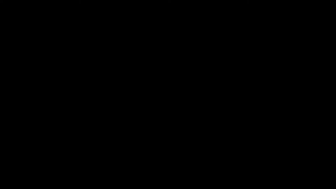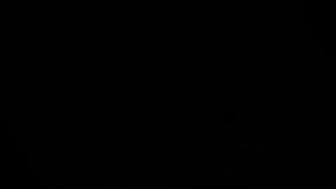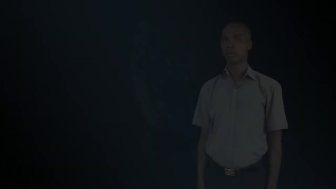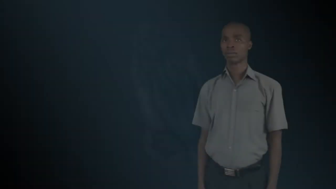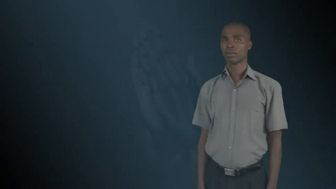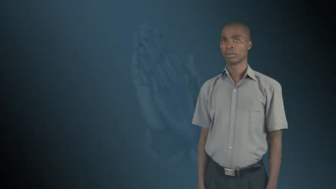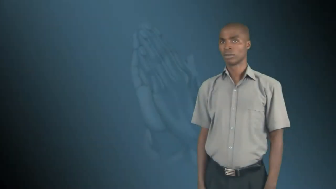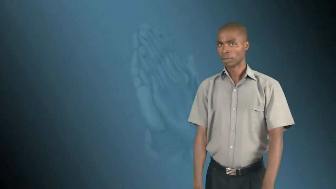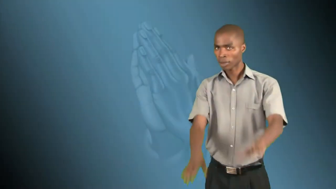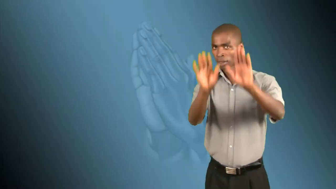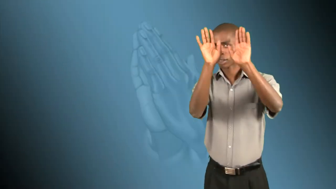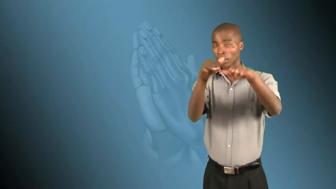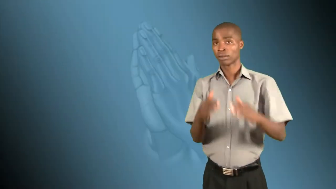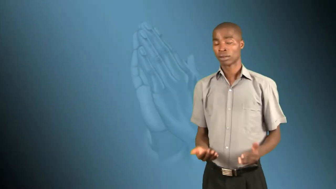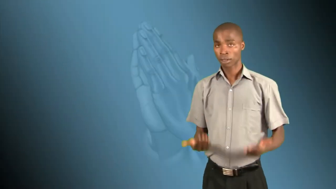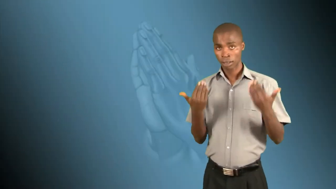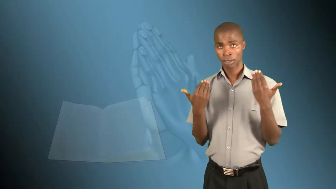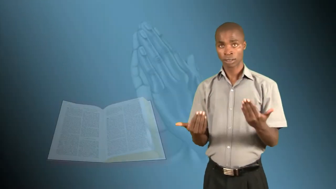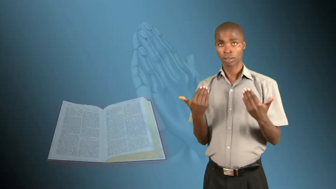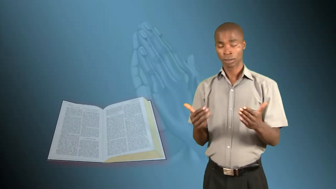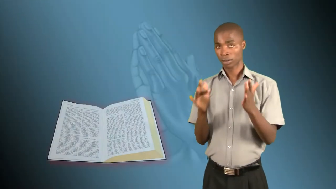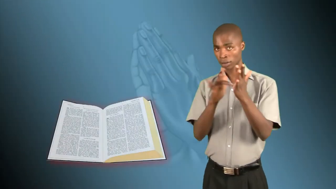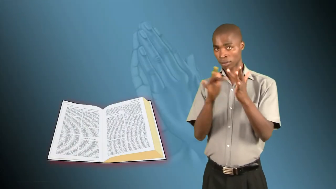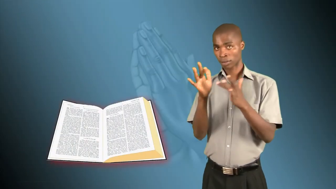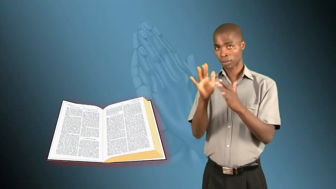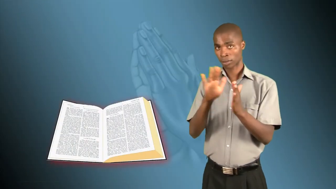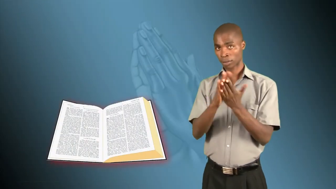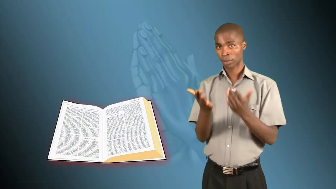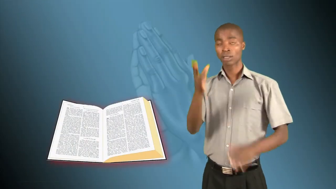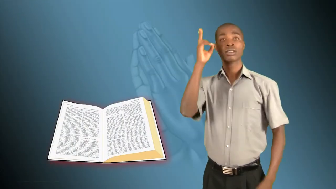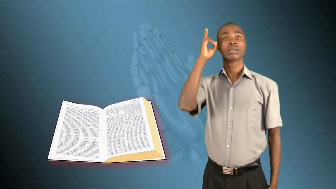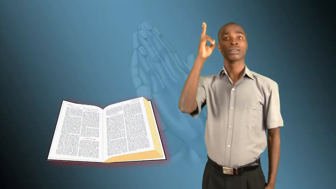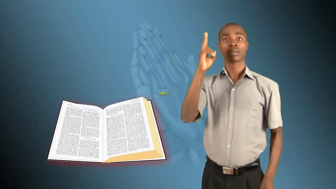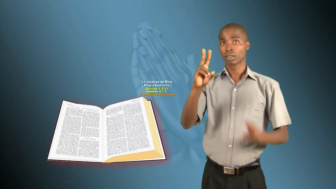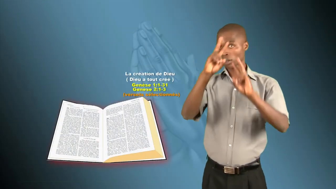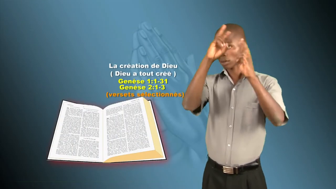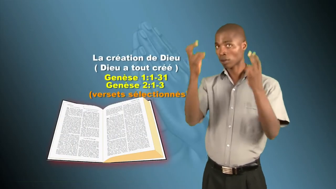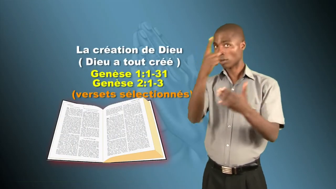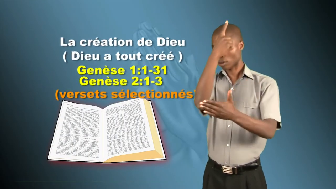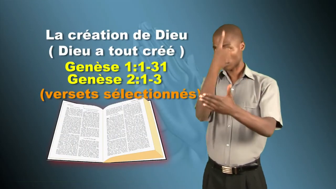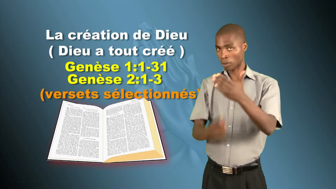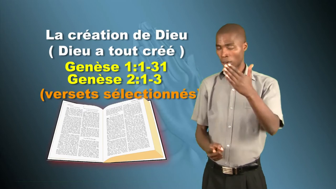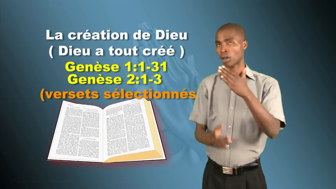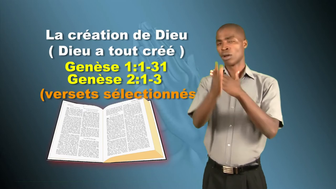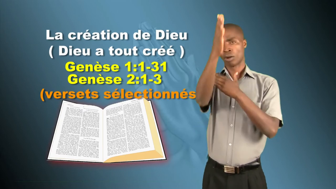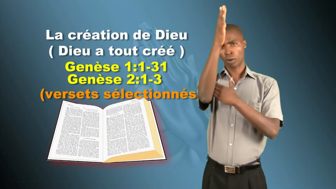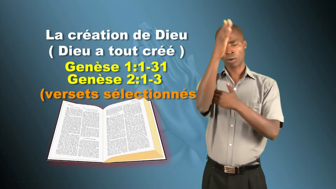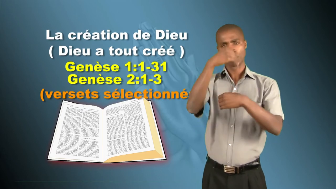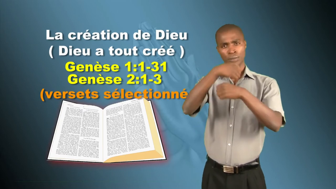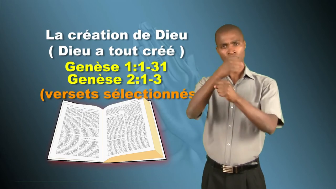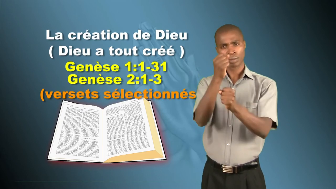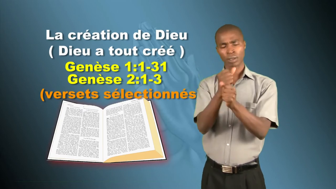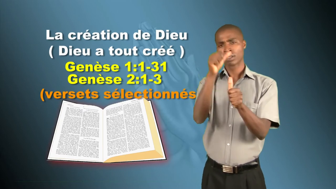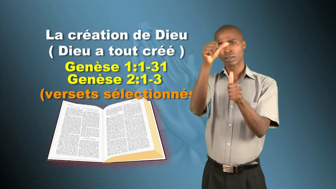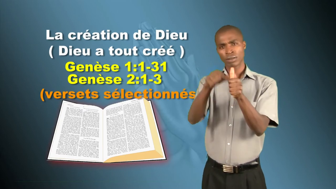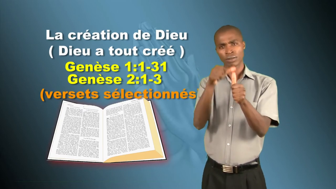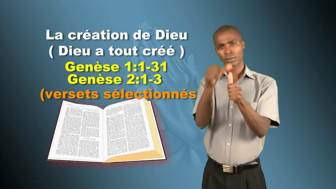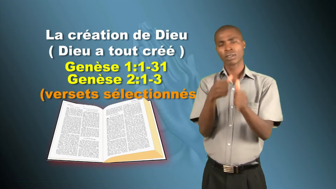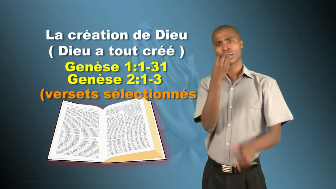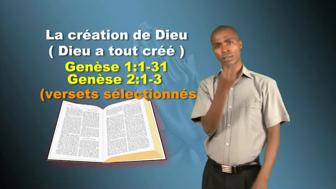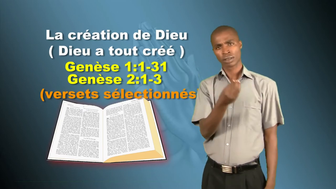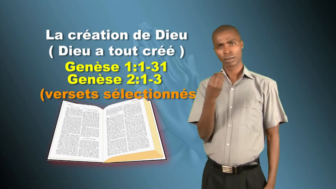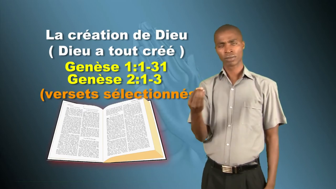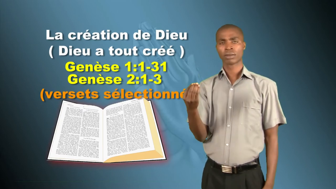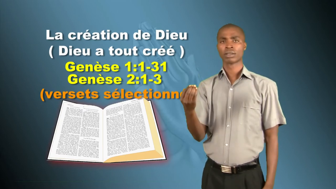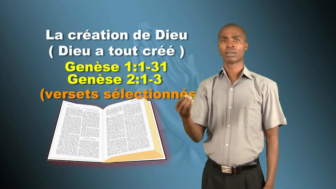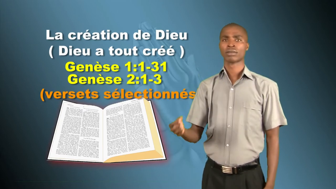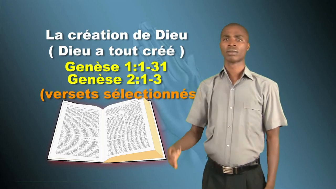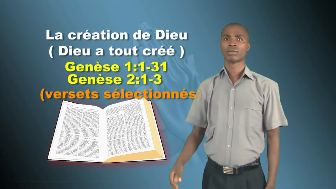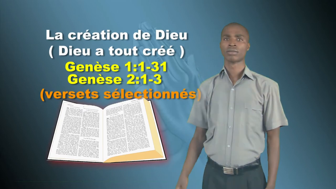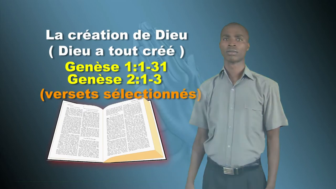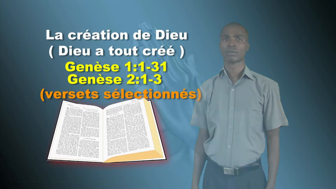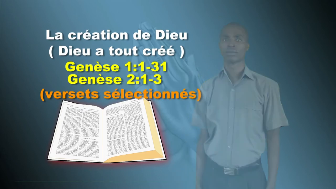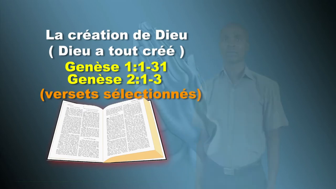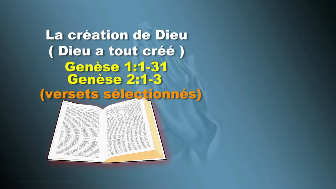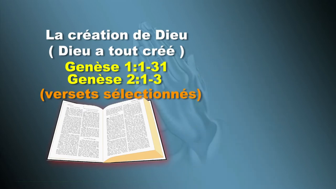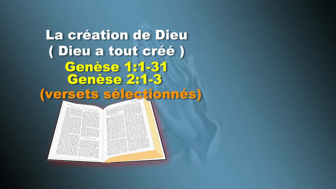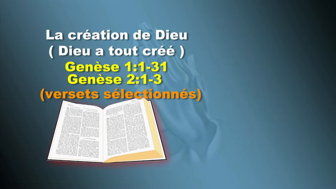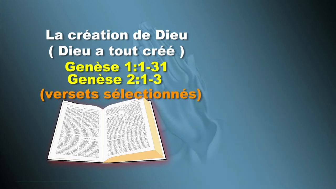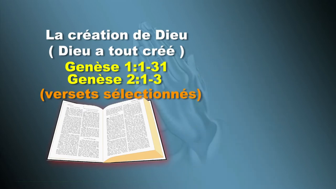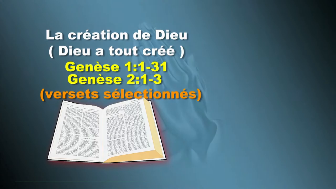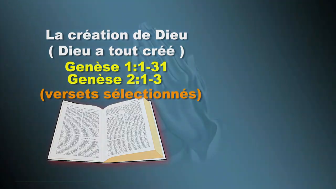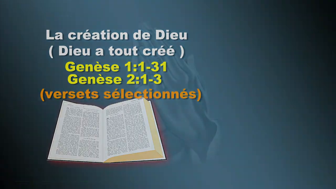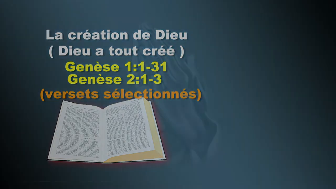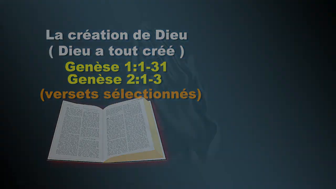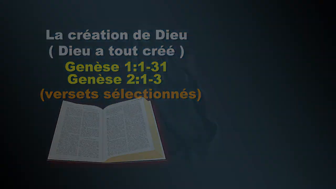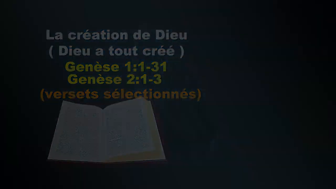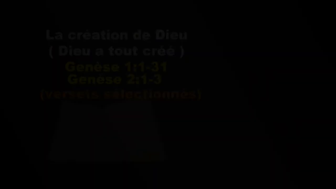La création de Dieu - Dieu a tout créé